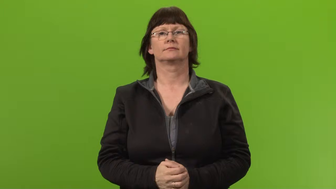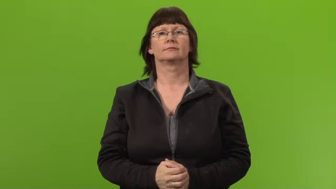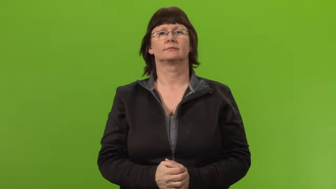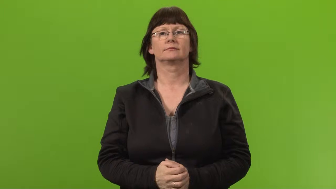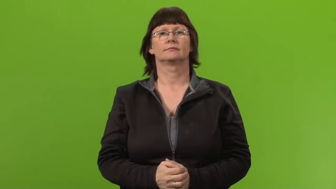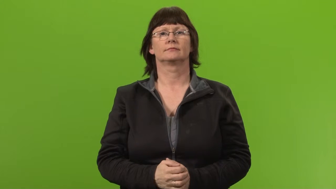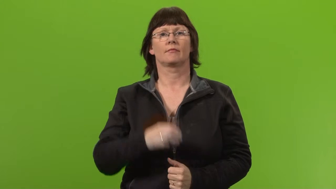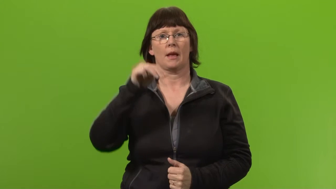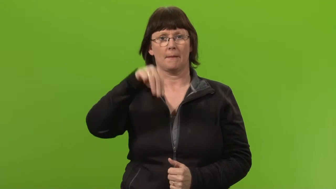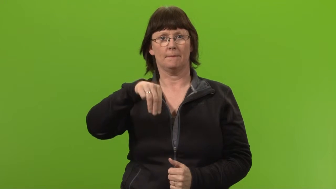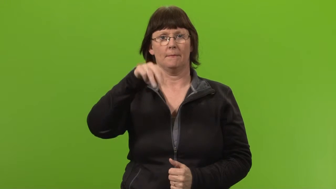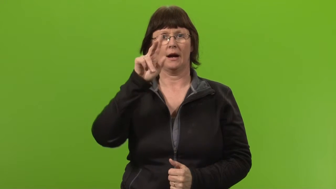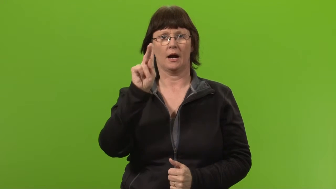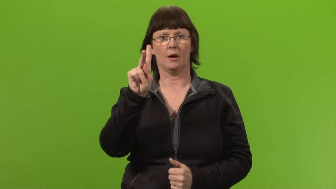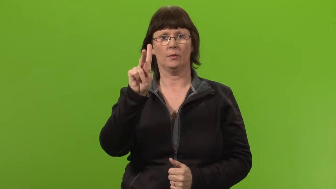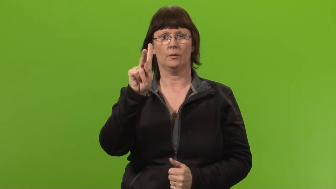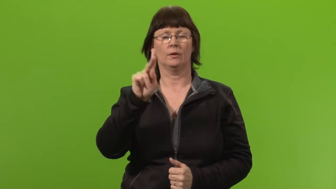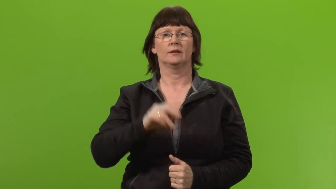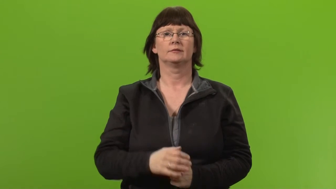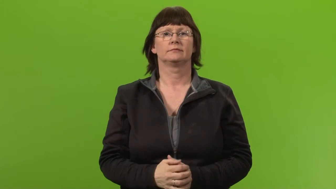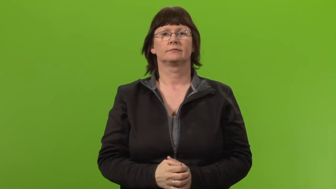MK